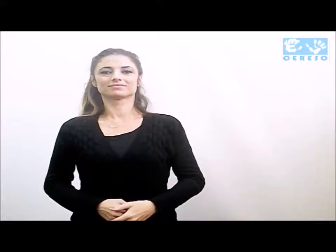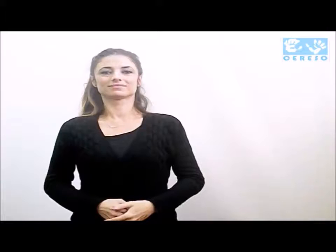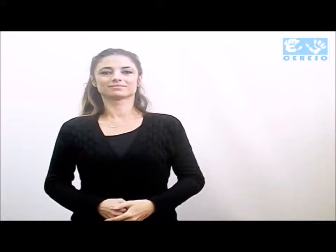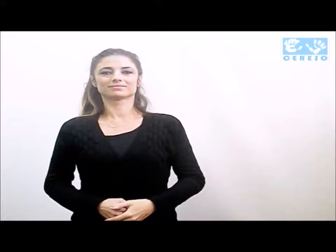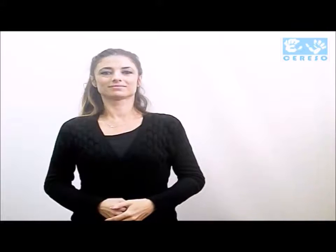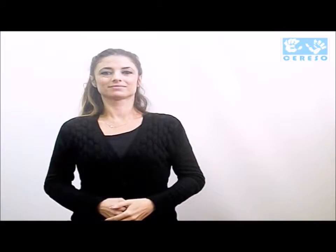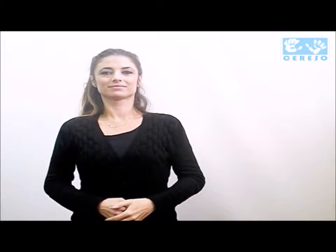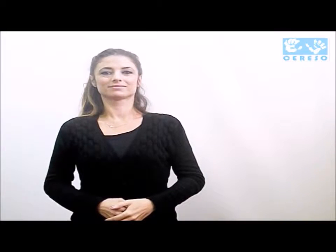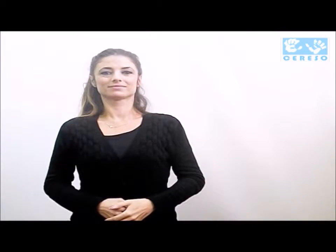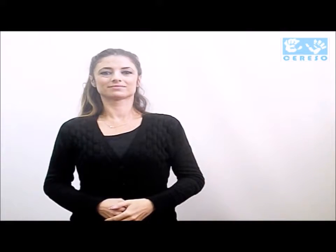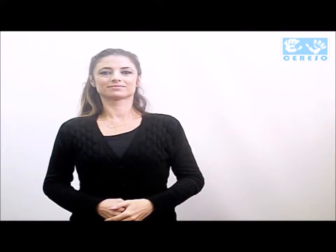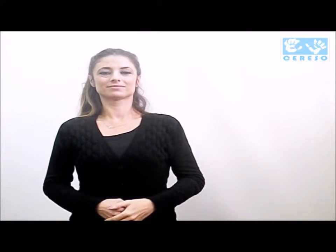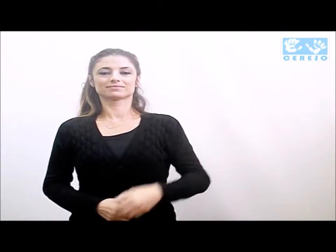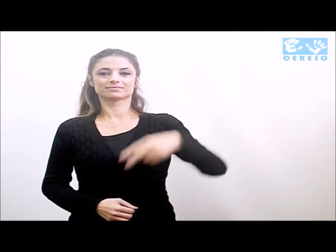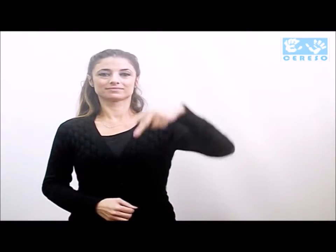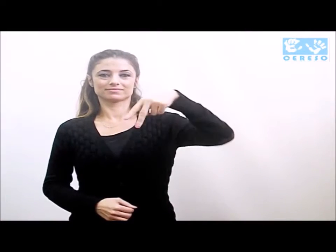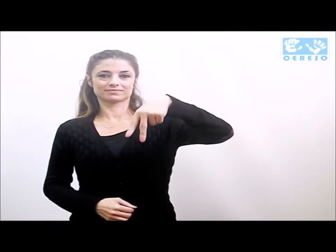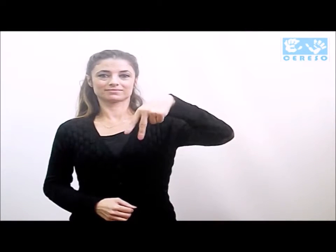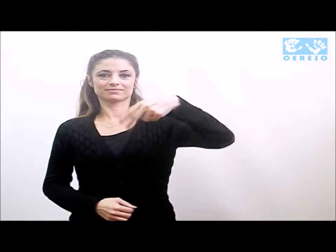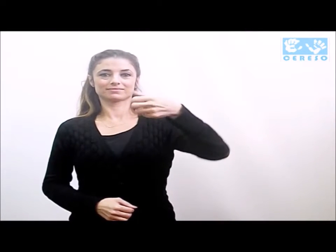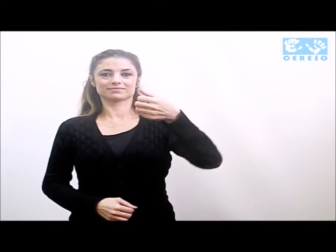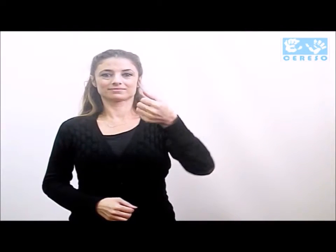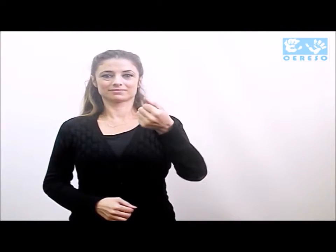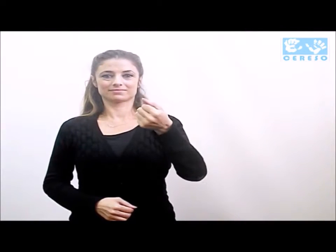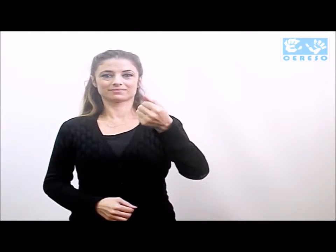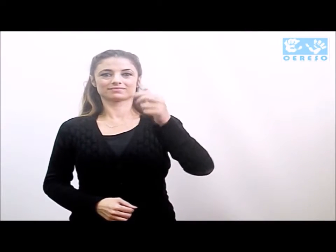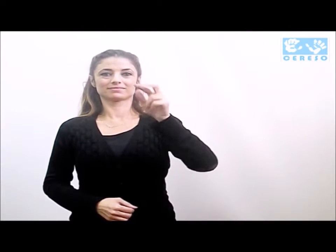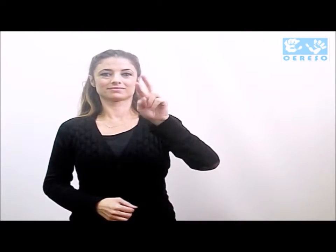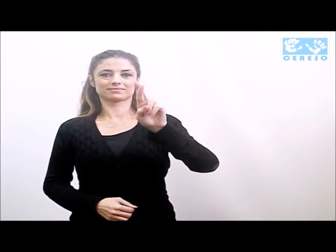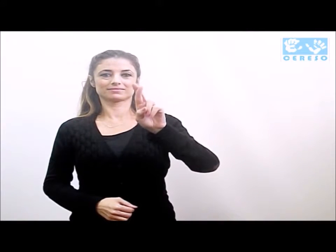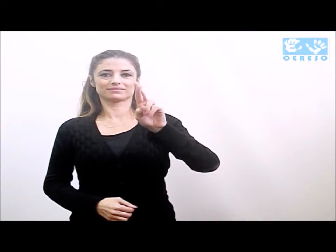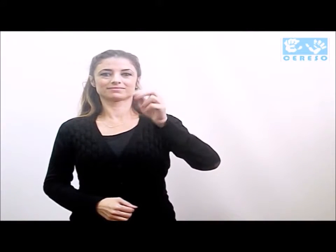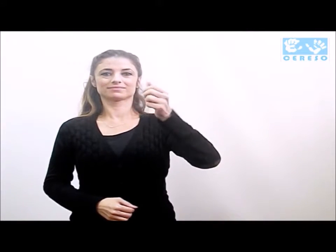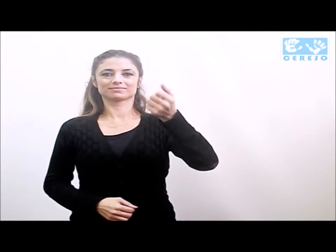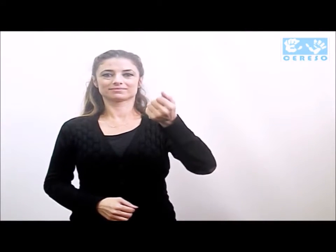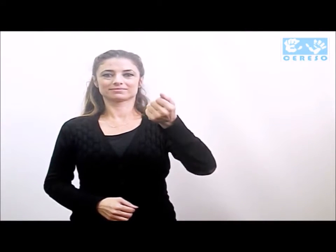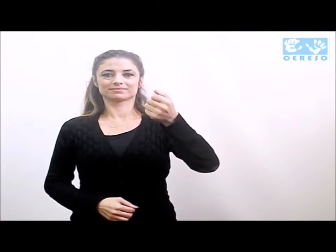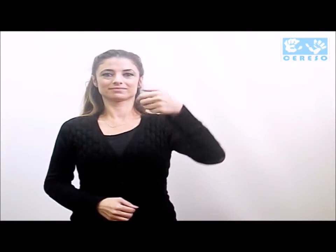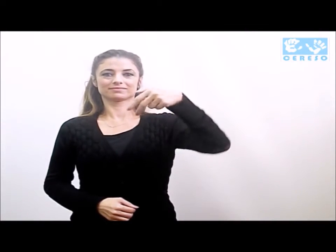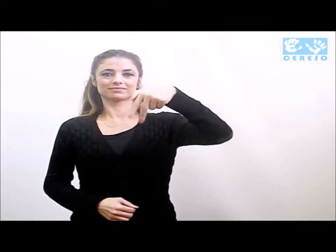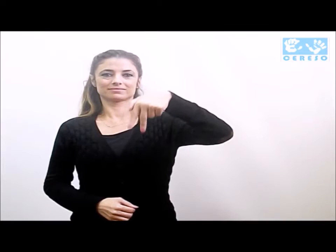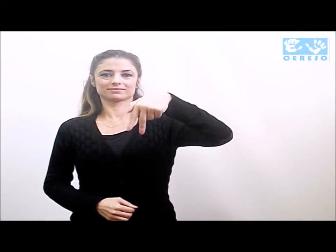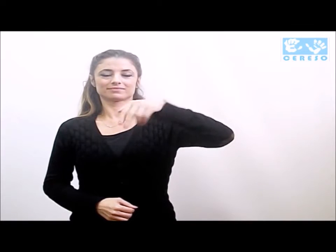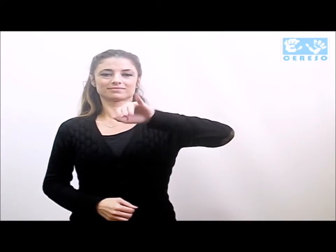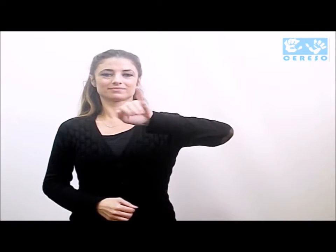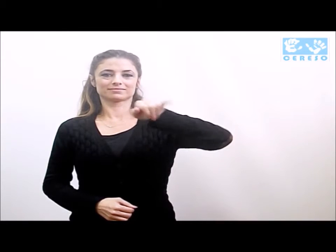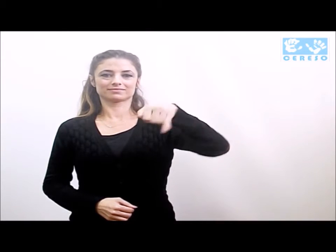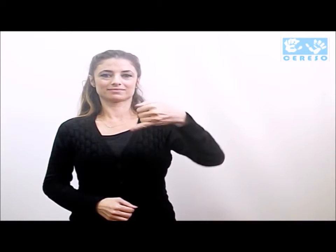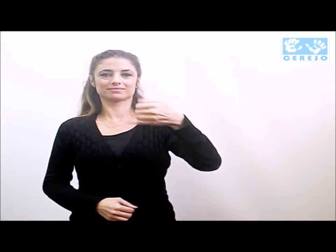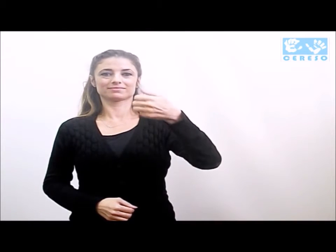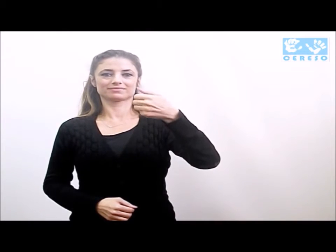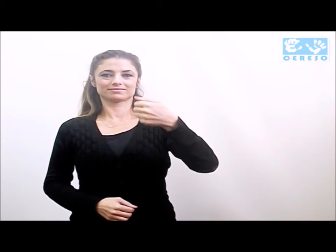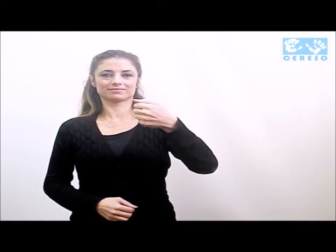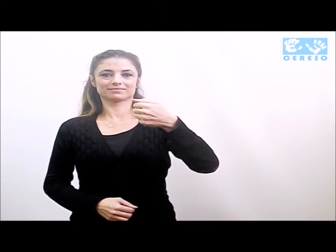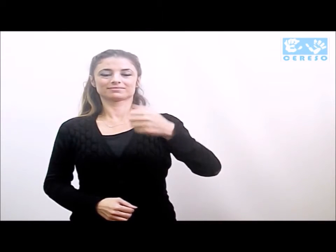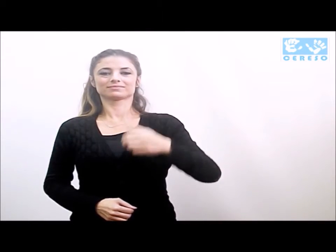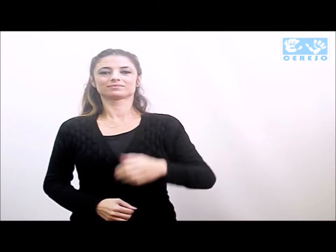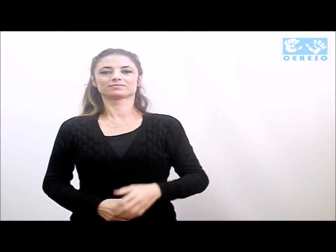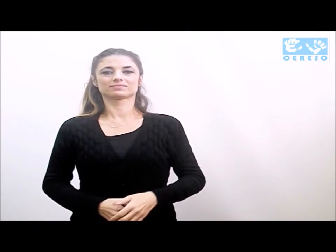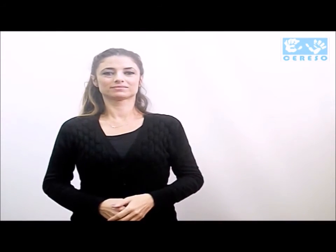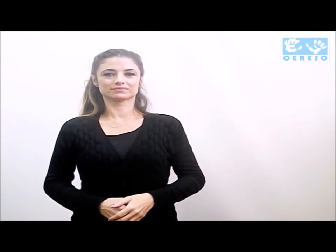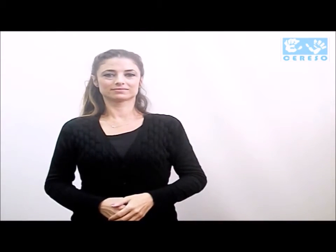NARANJA